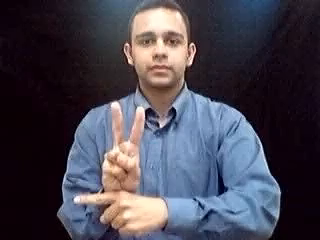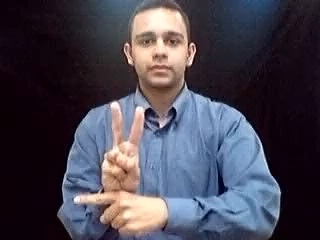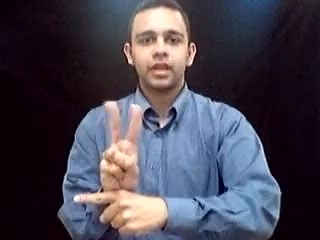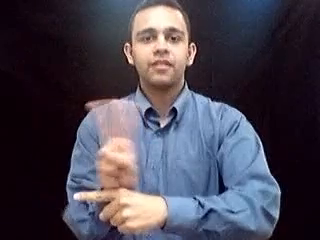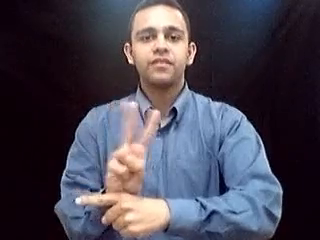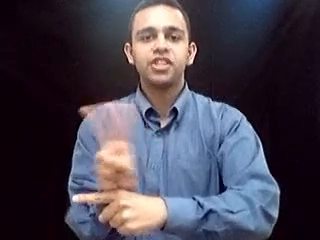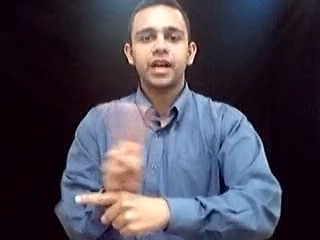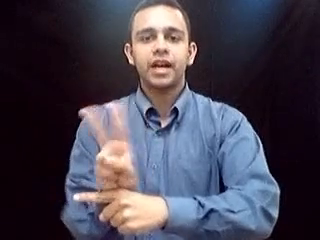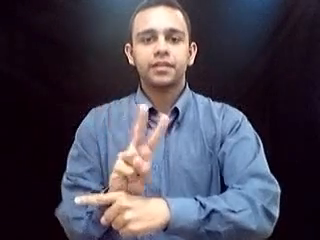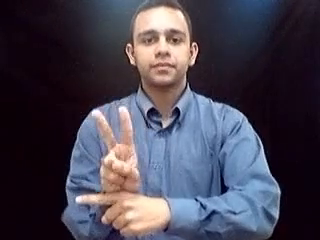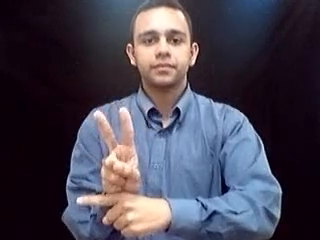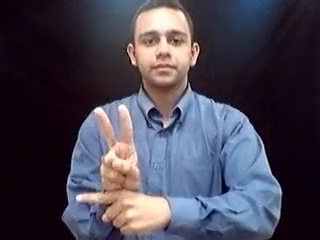vigiar